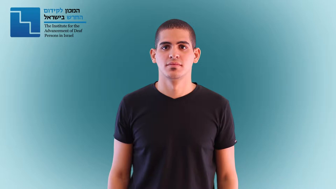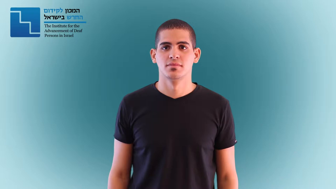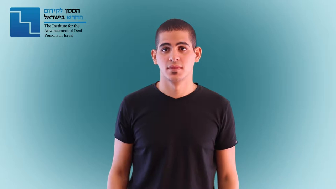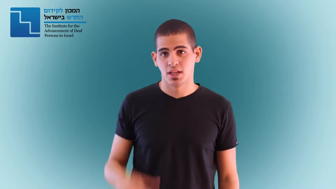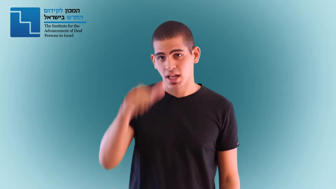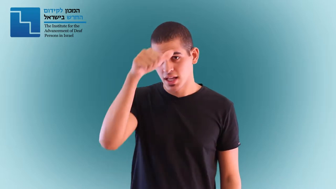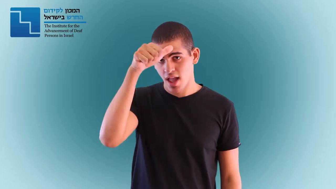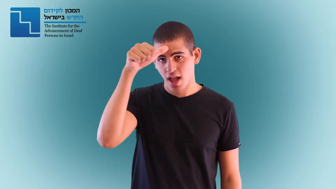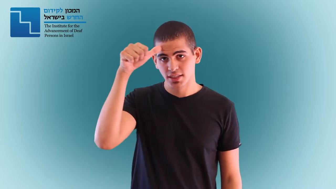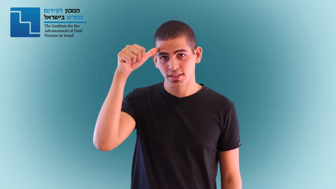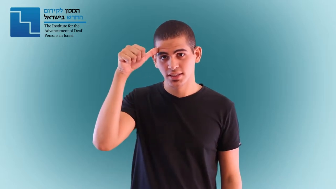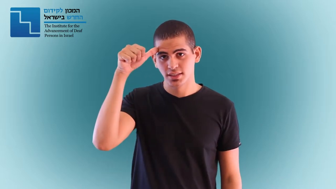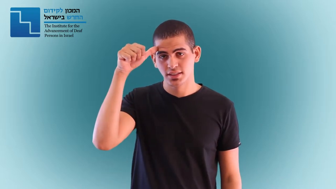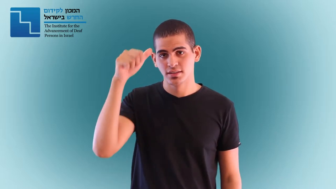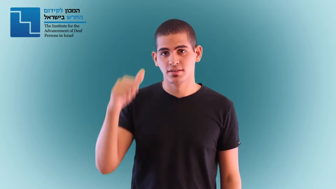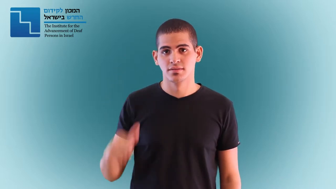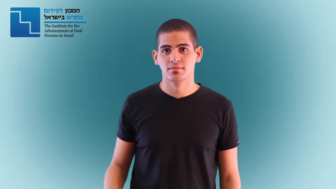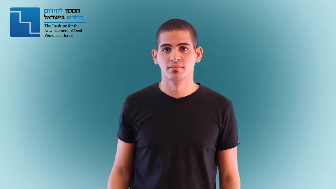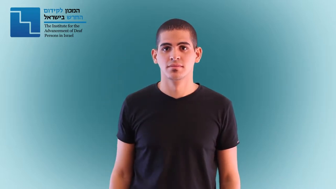קיץ